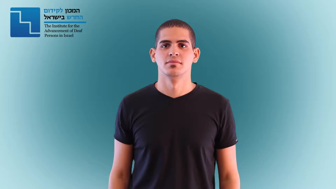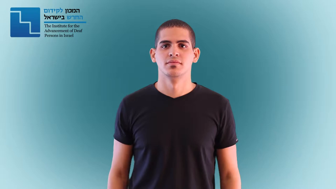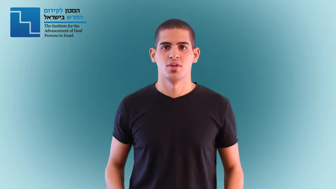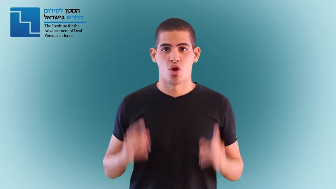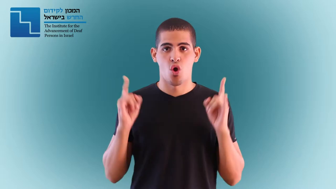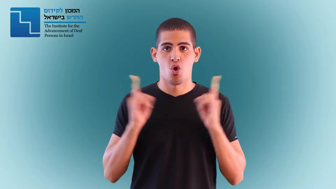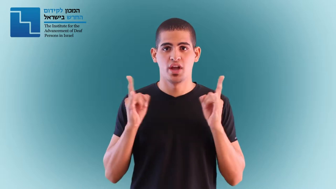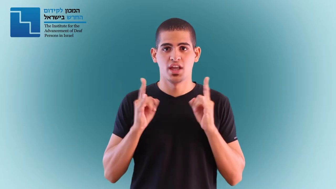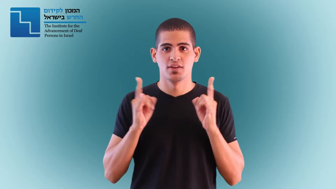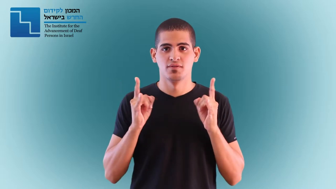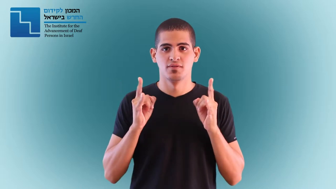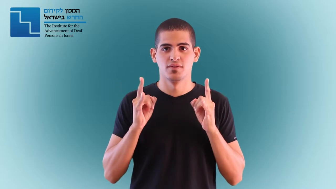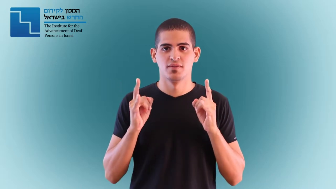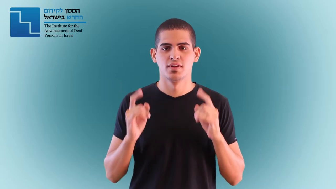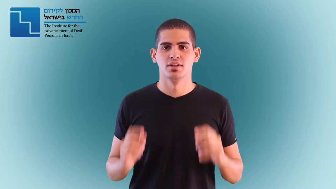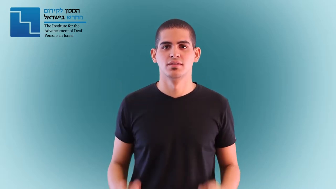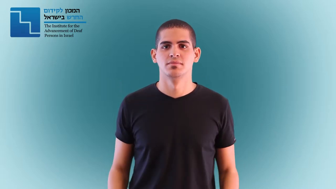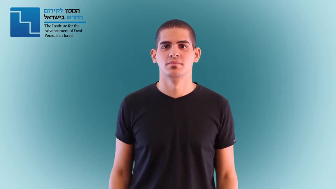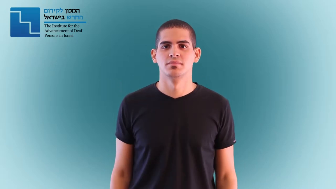חורף